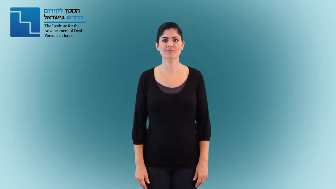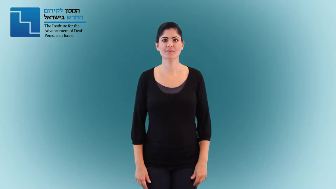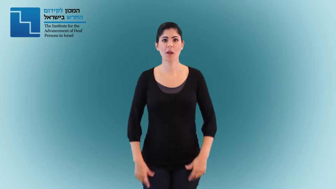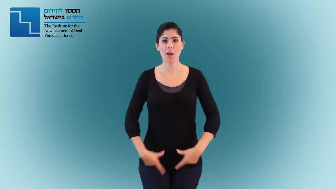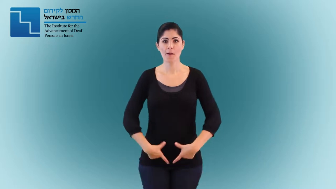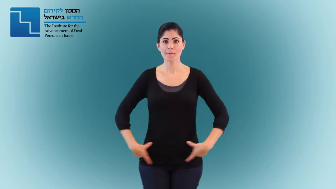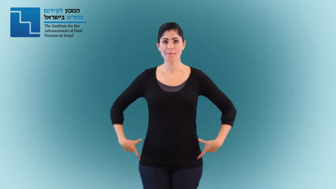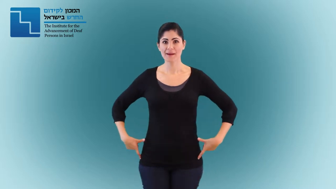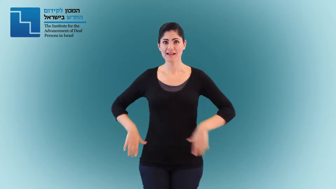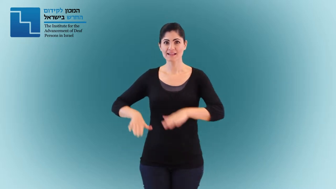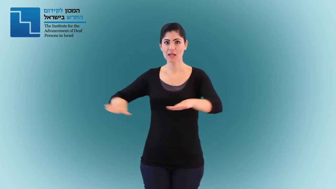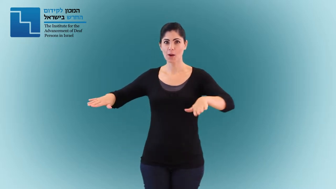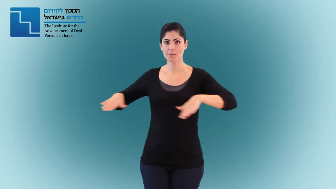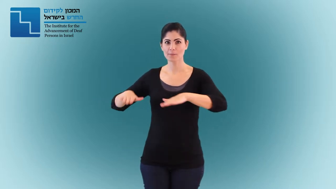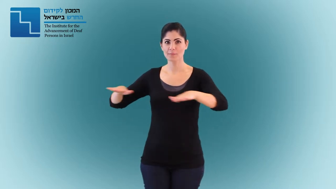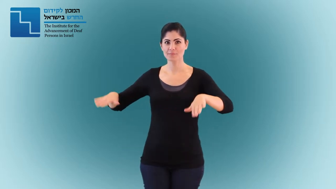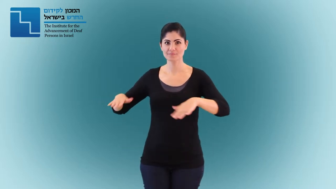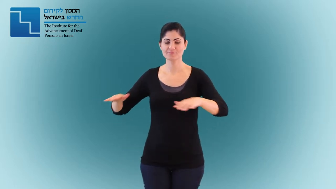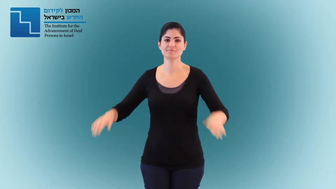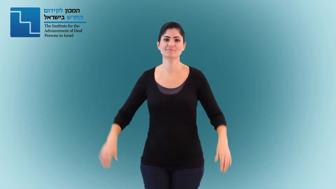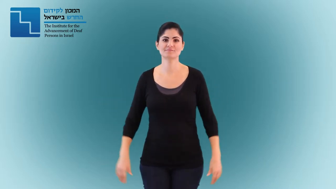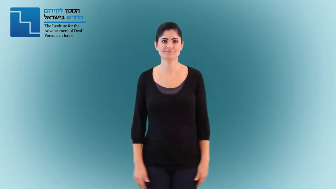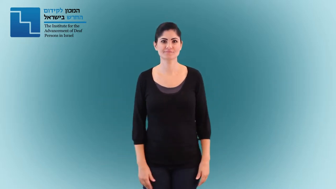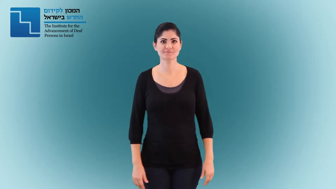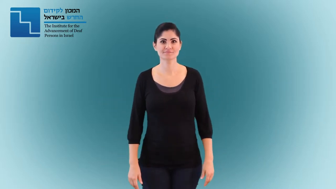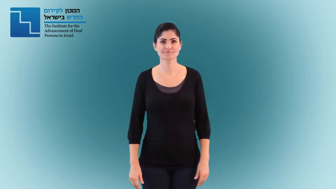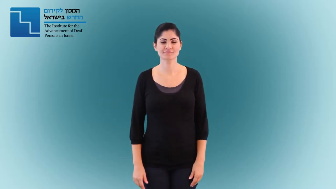בגד ים (גברים)